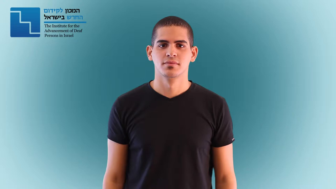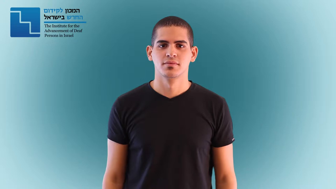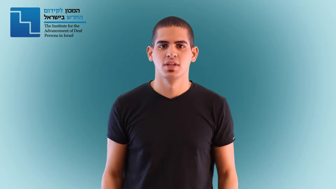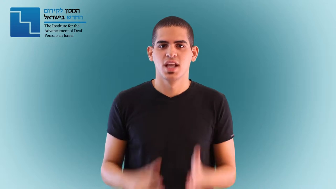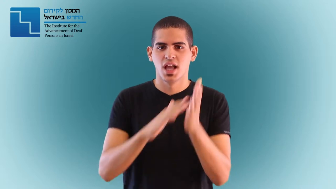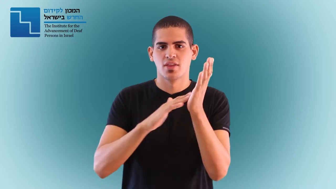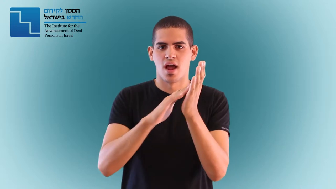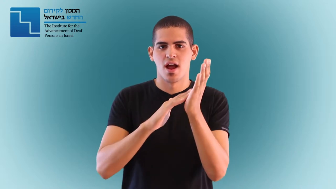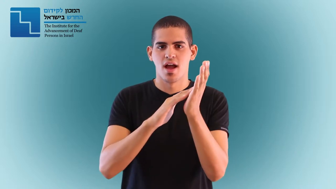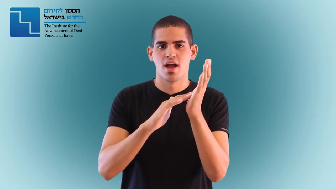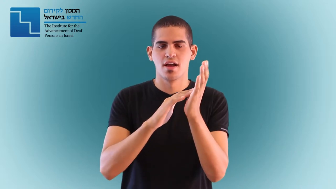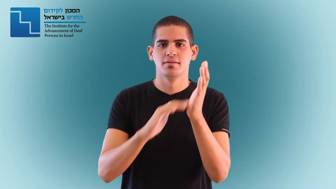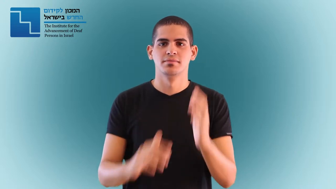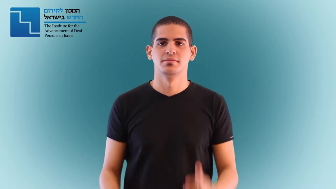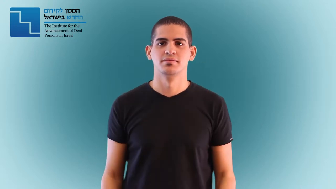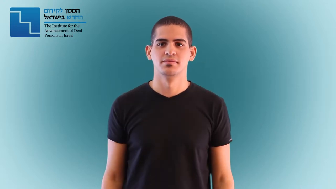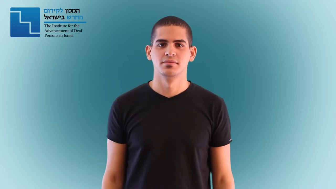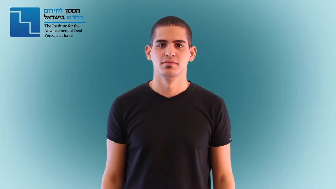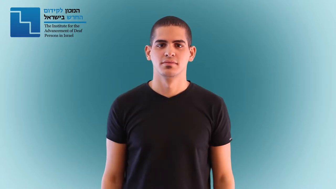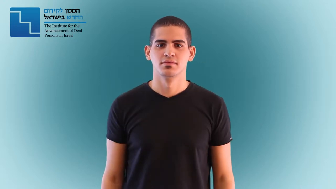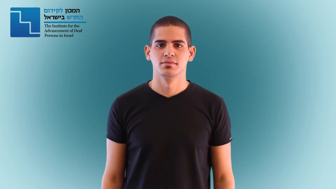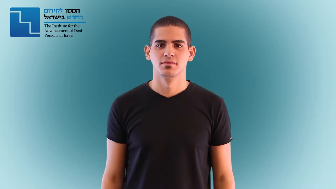חינה